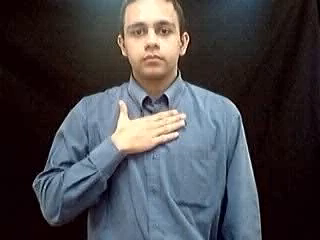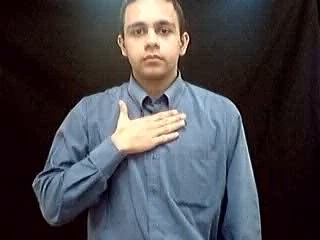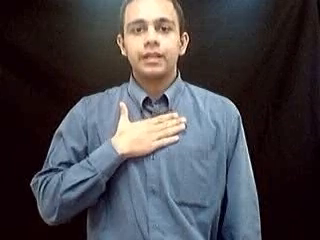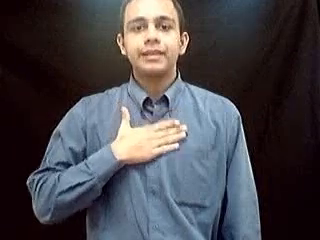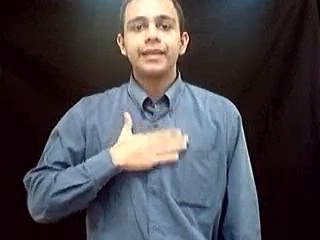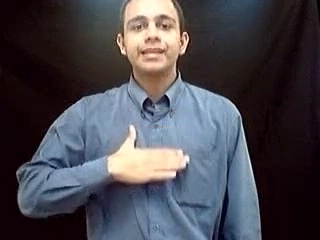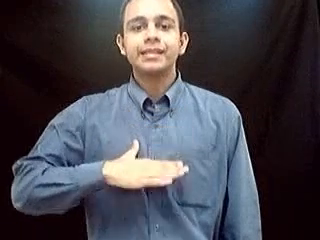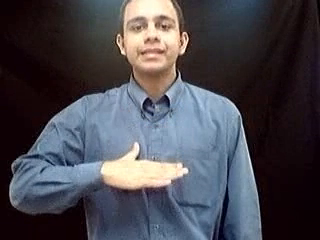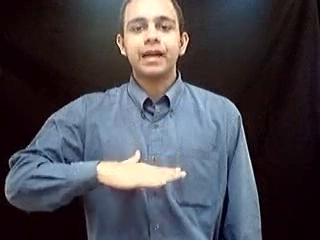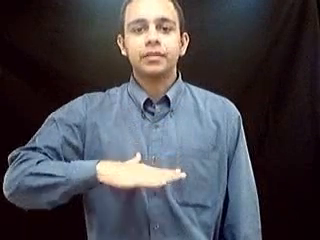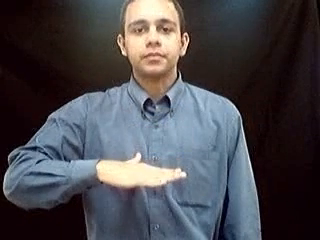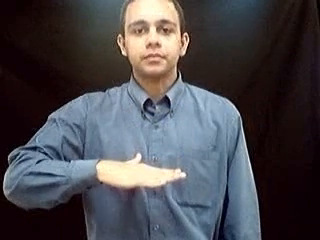descansar